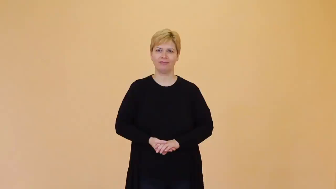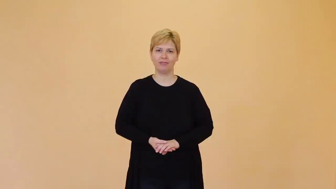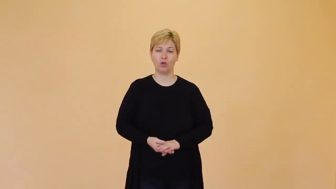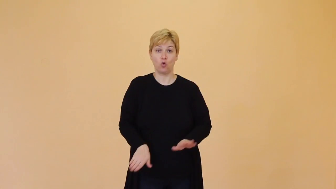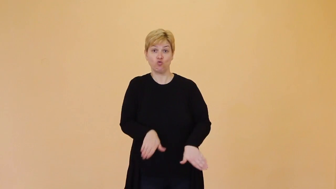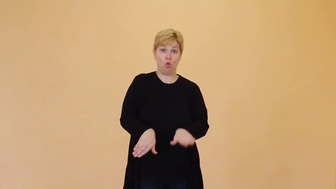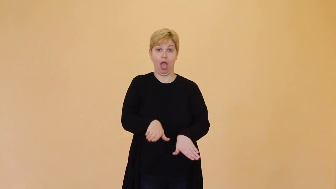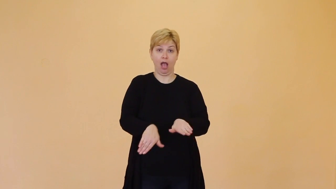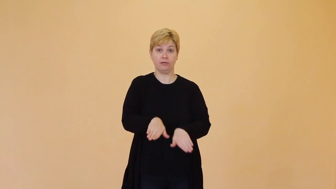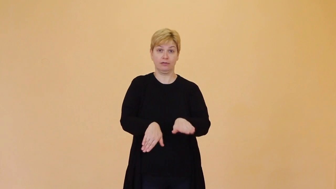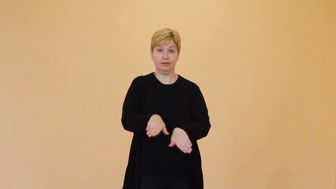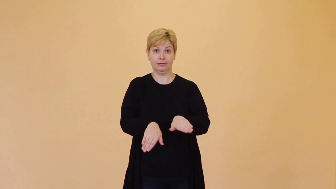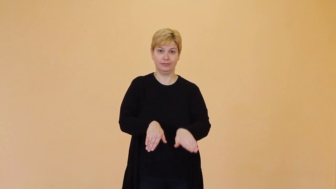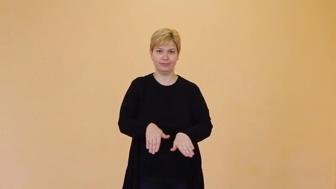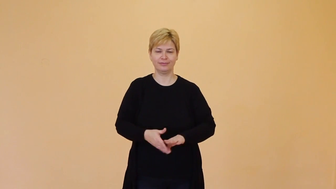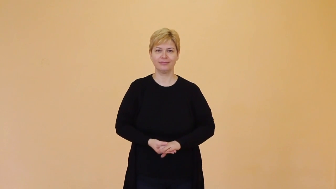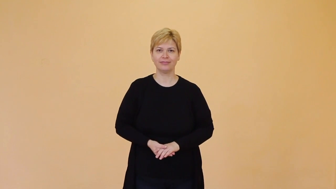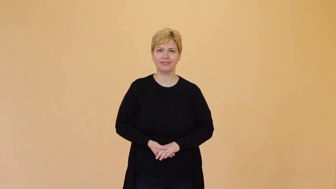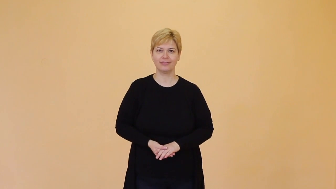tuleň